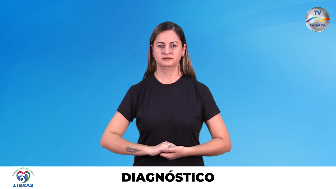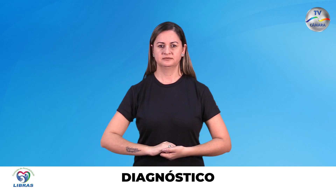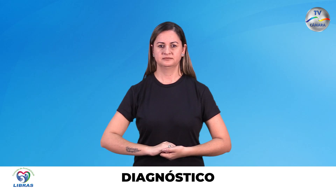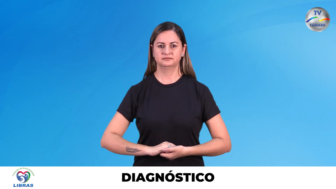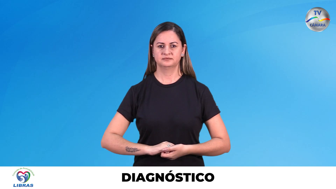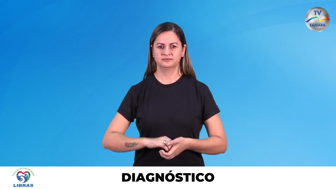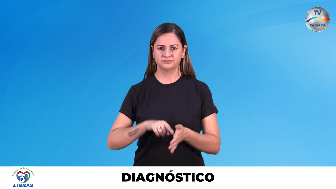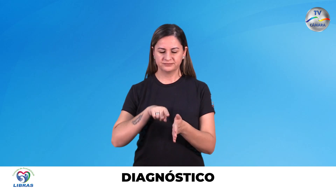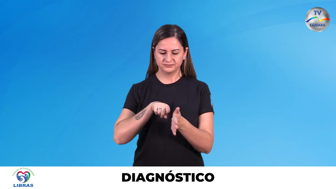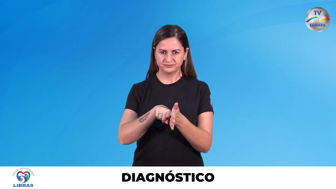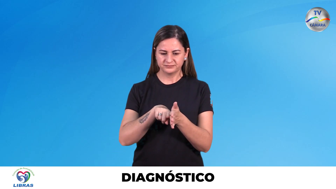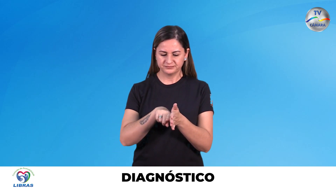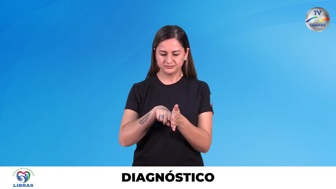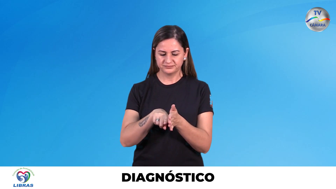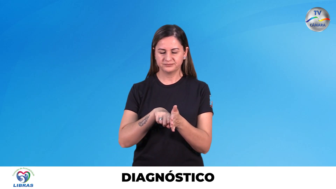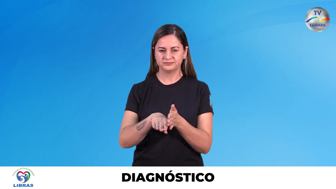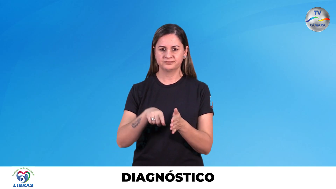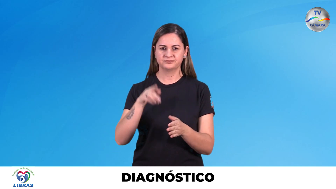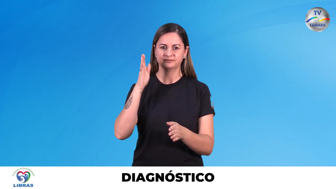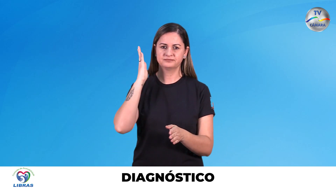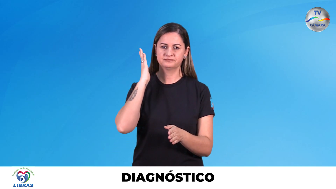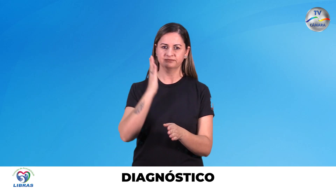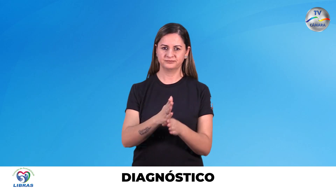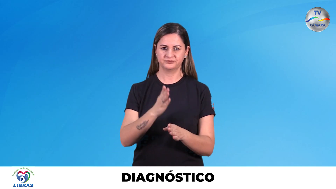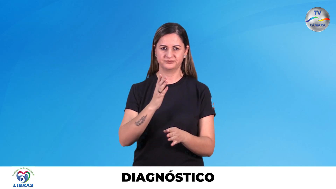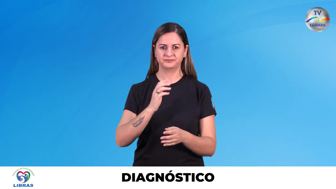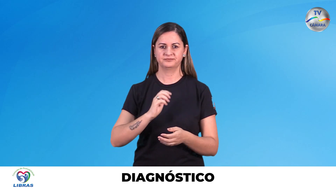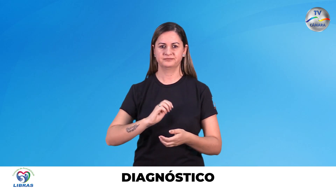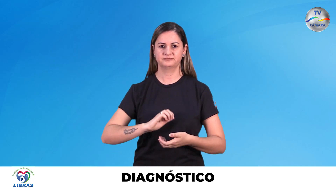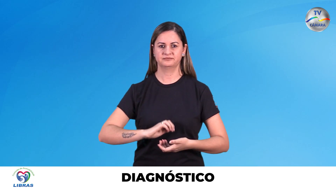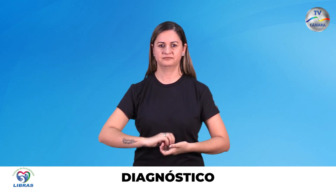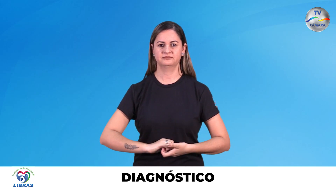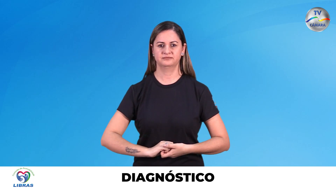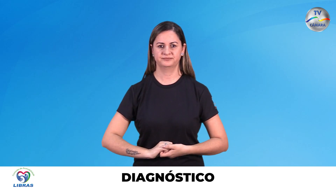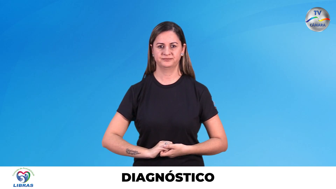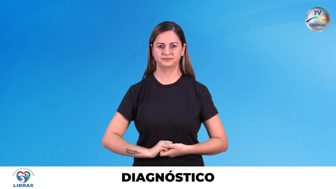Diagnóstico